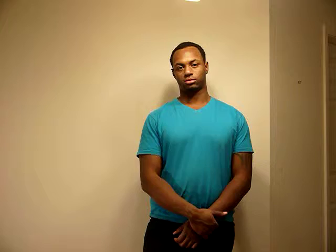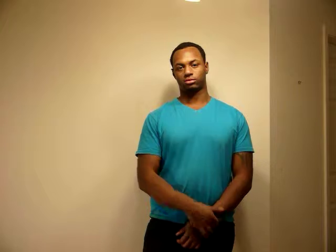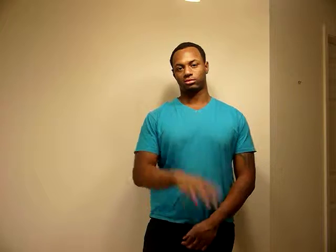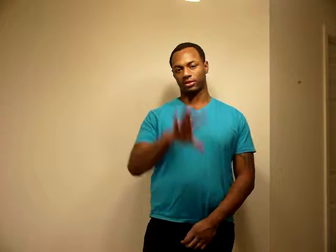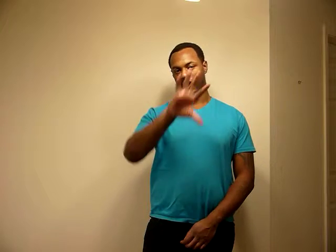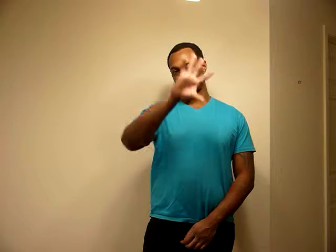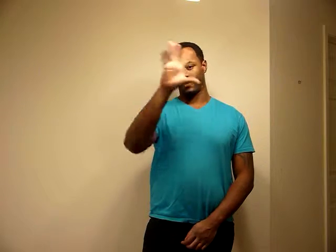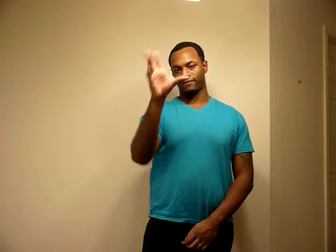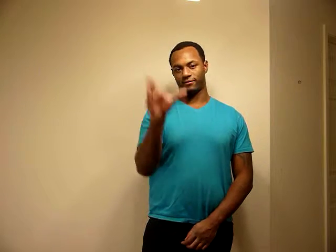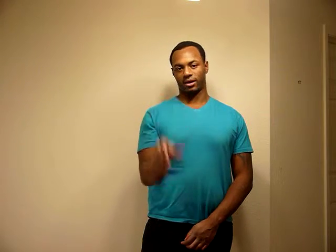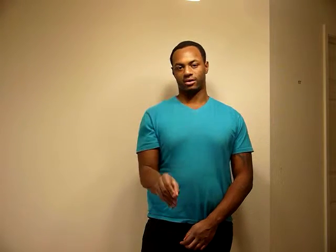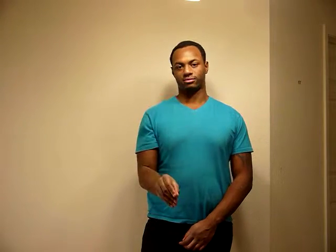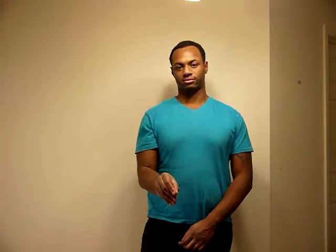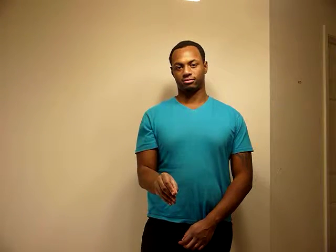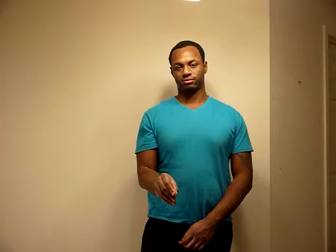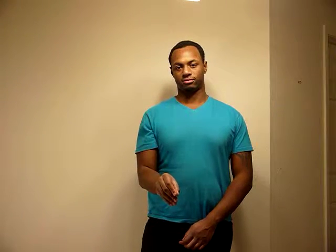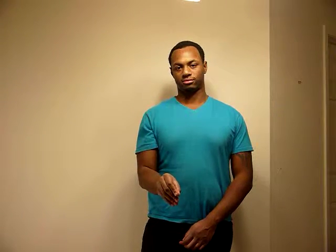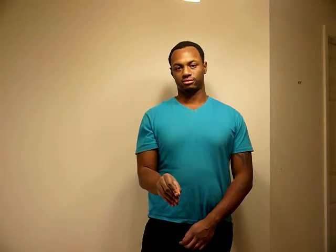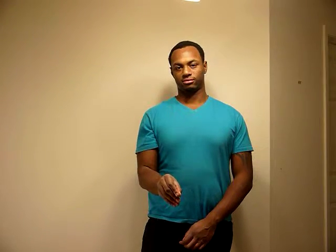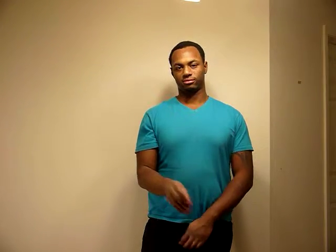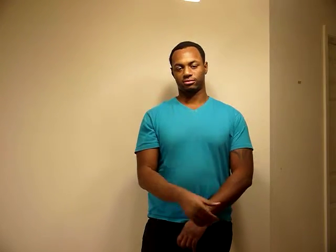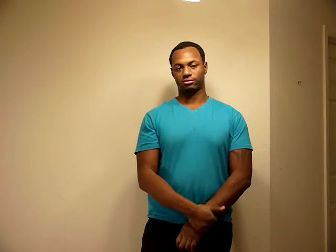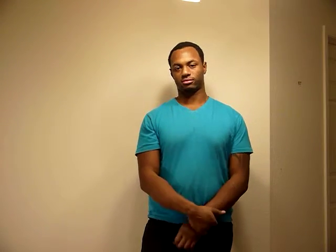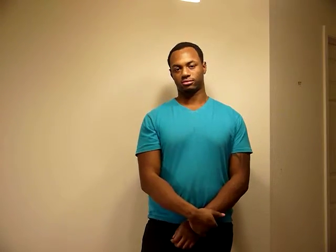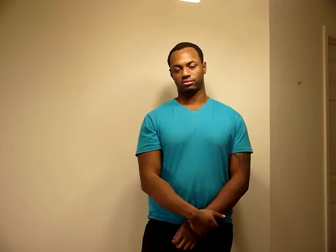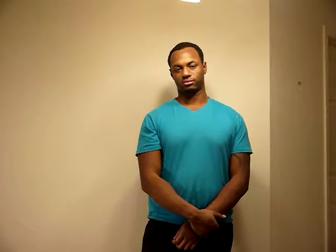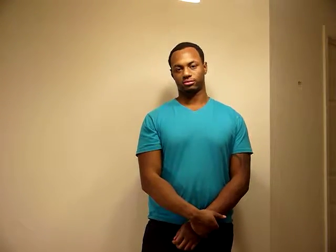אפריקה